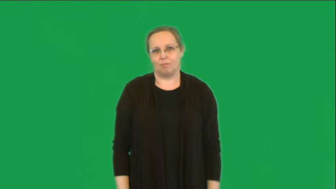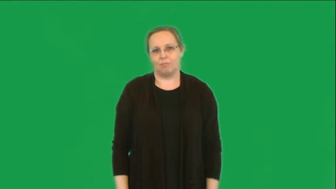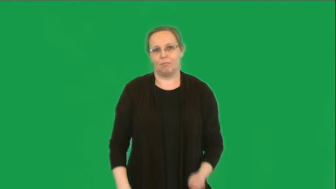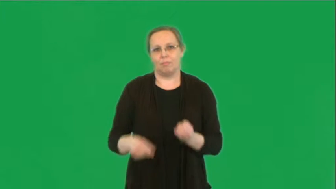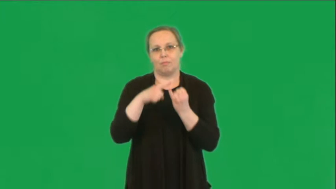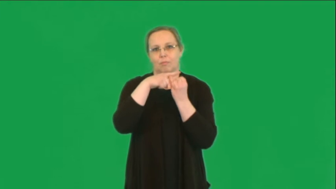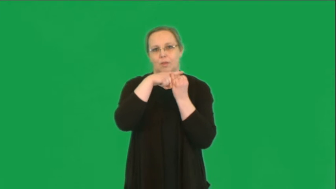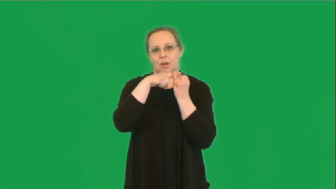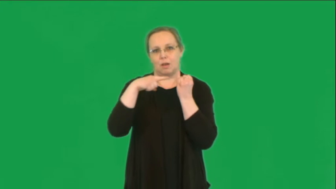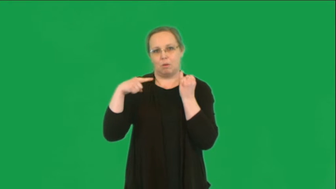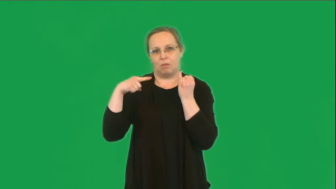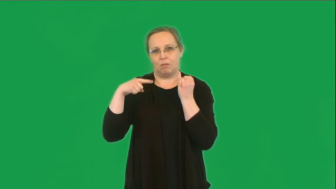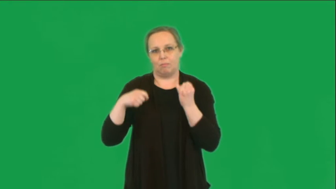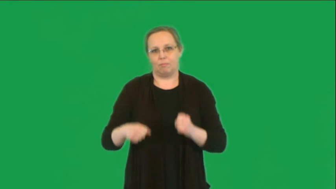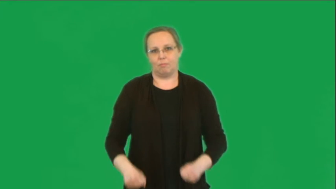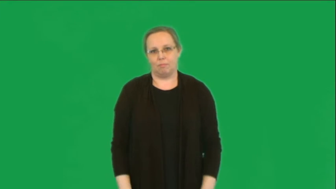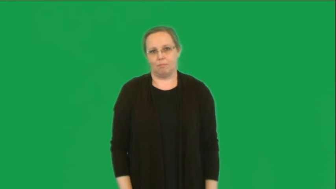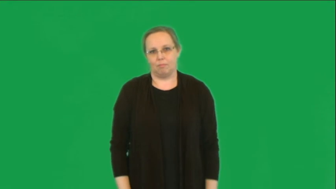element